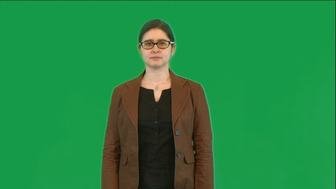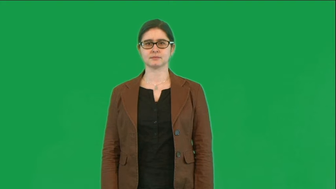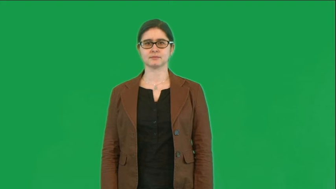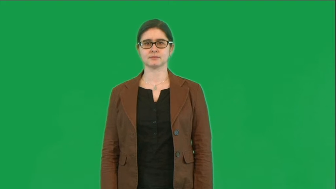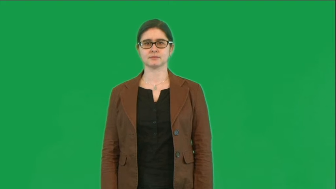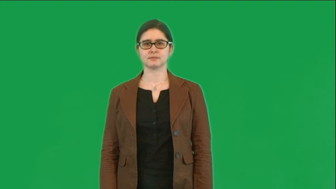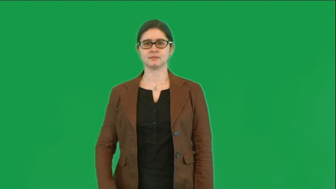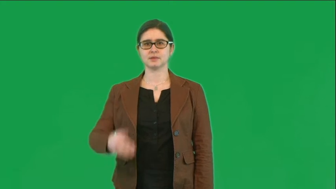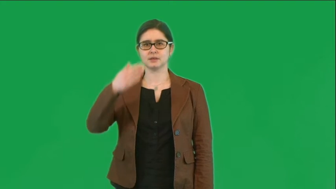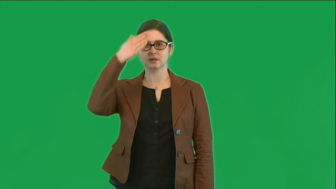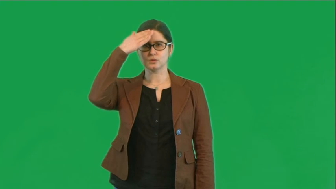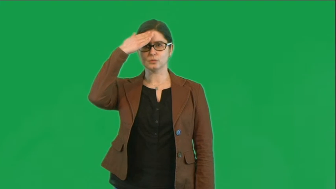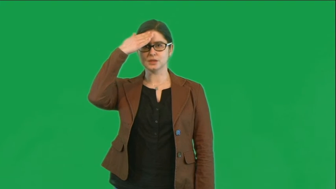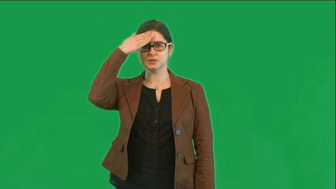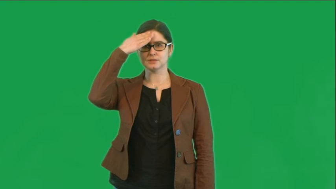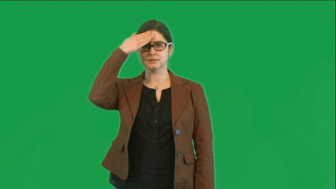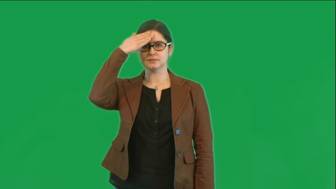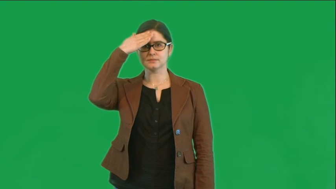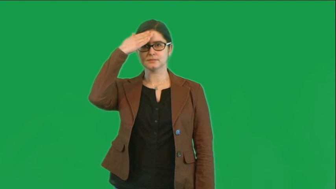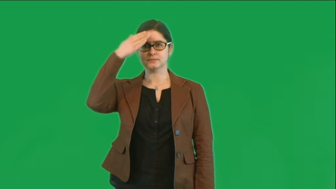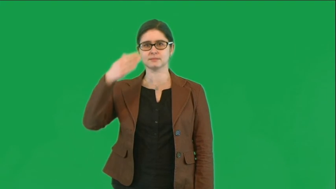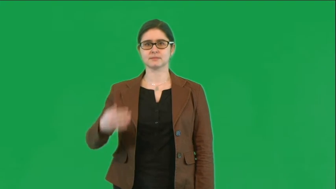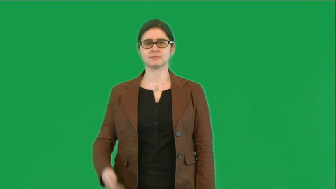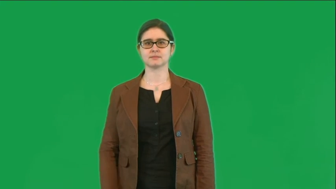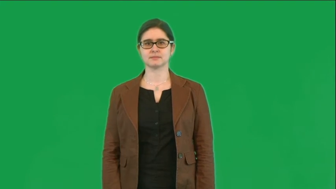umieć